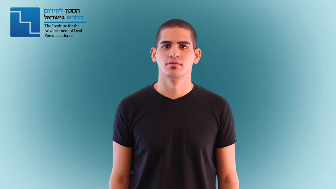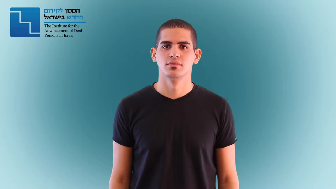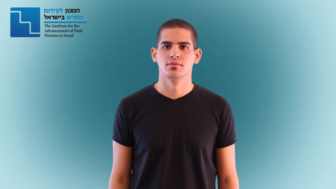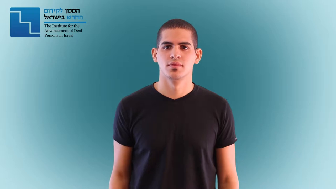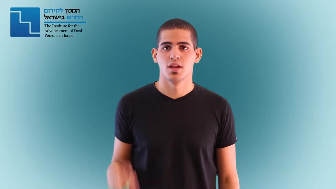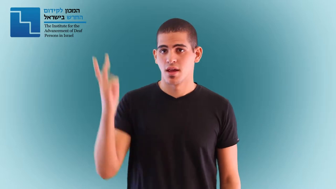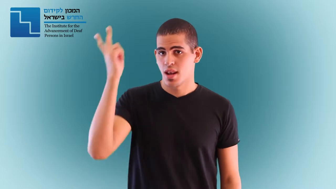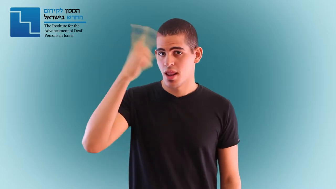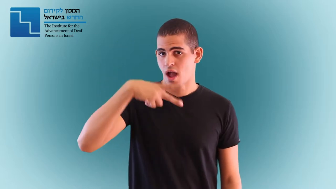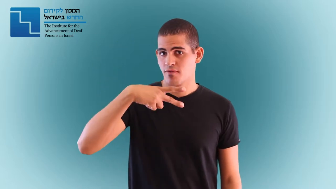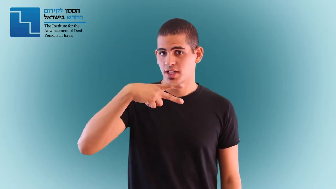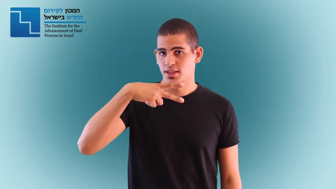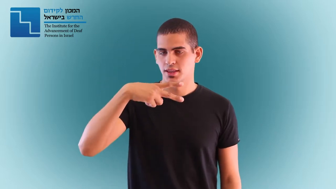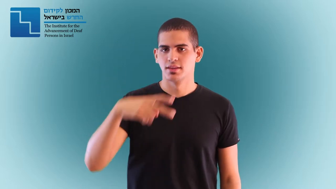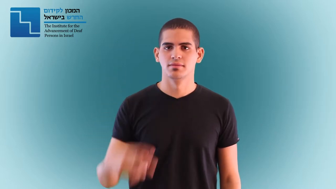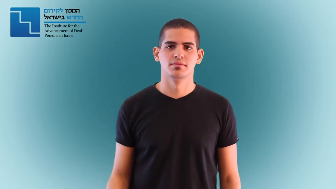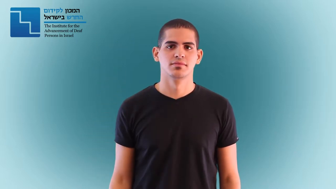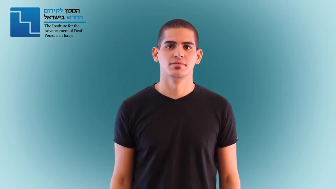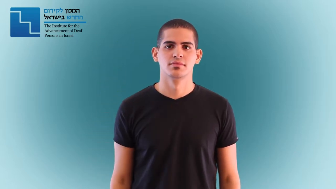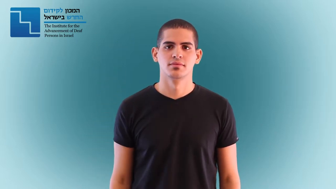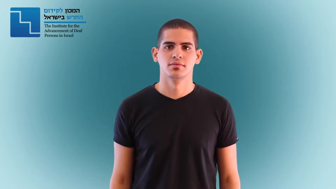להבין